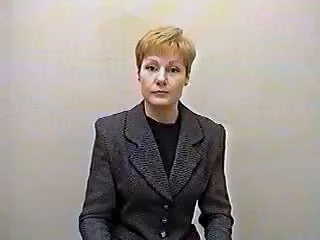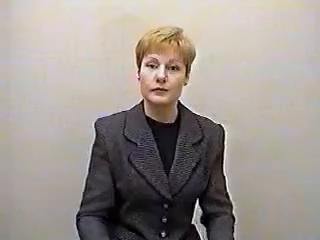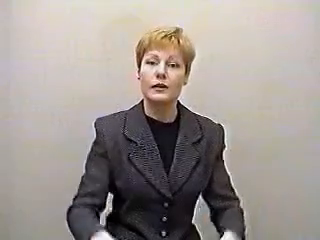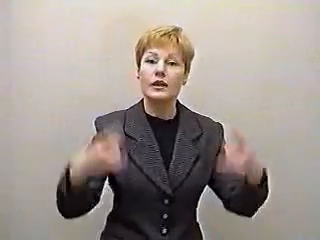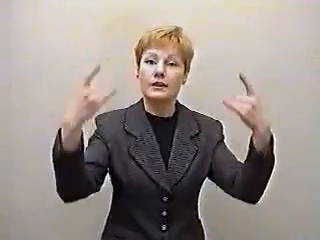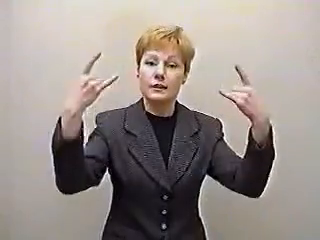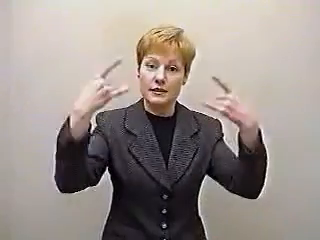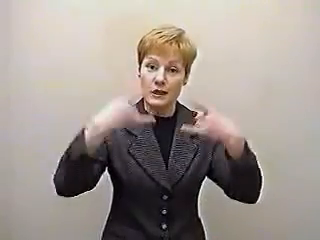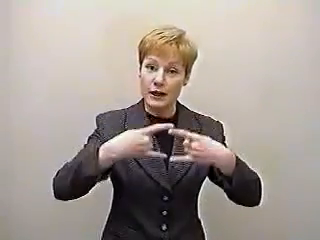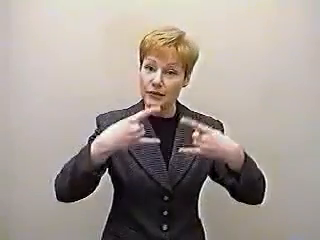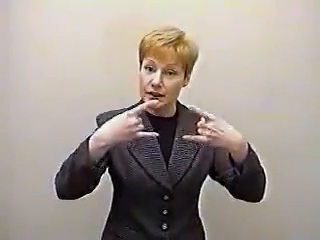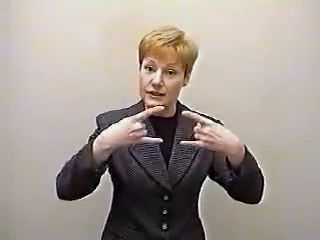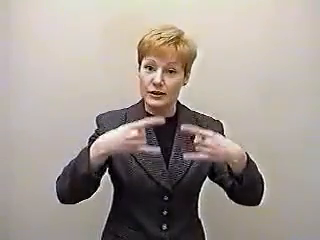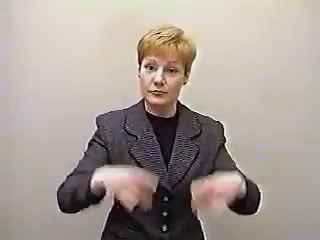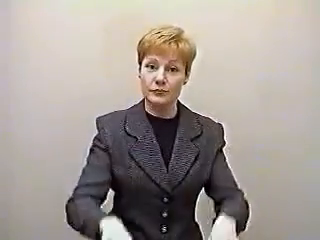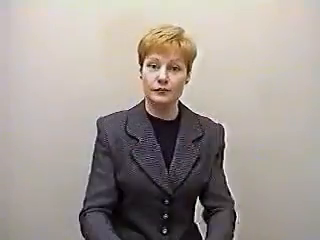телевизор